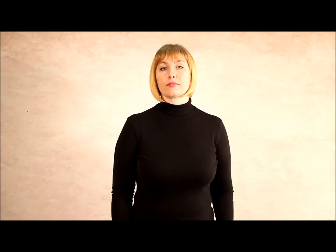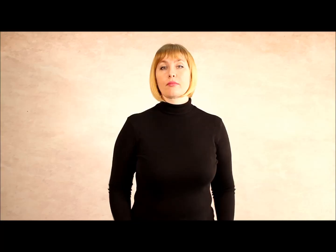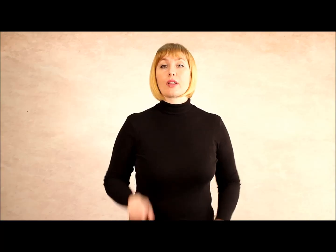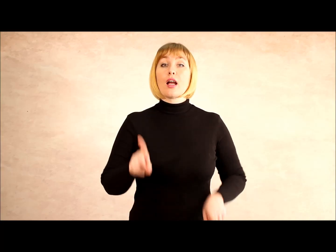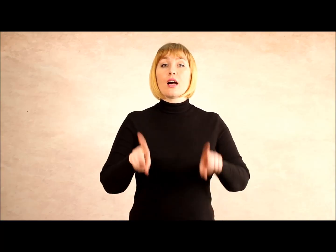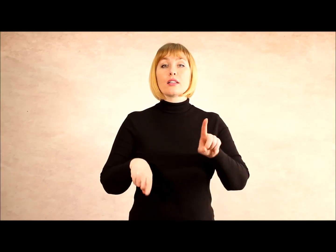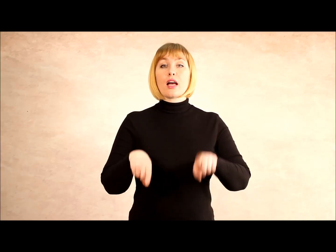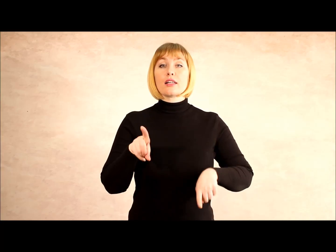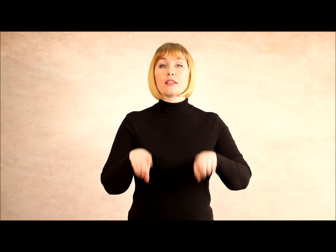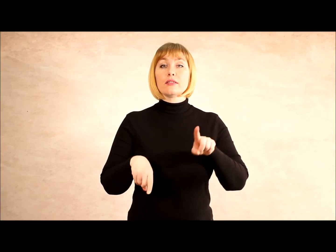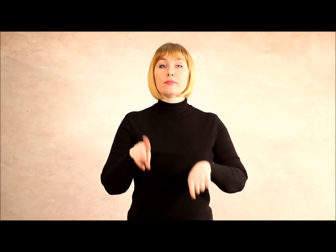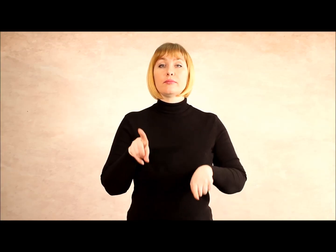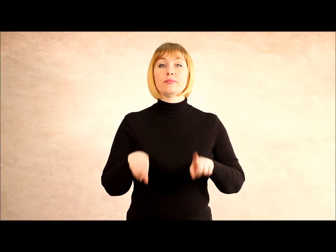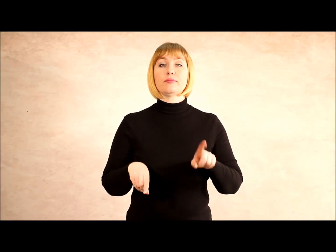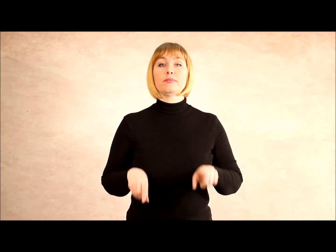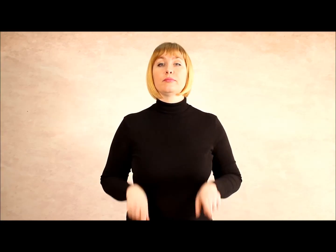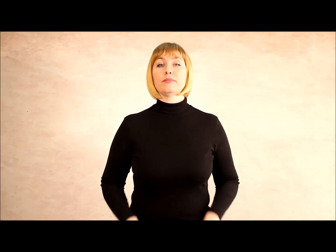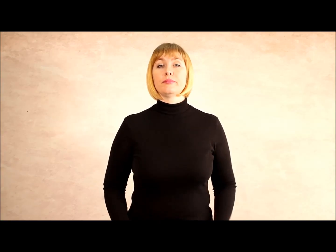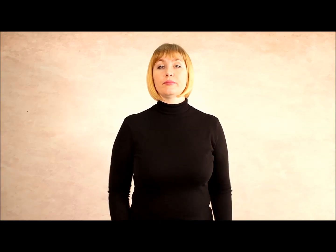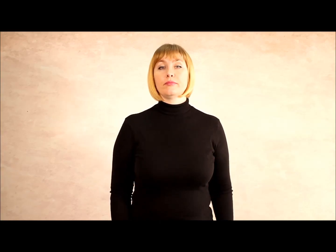Rar?